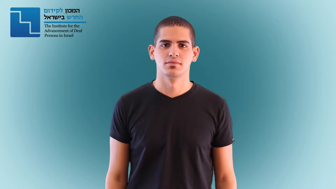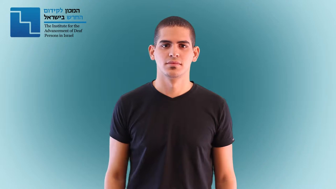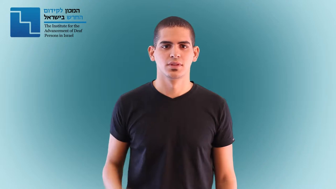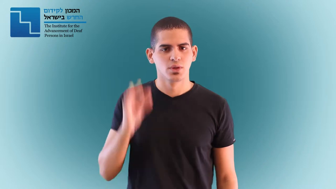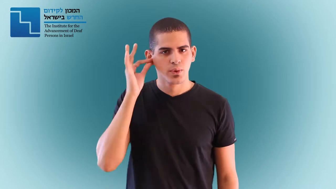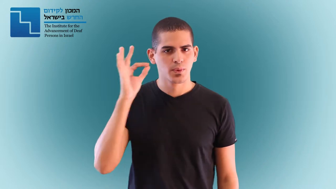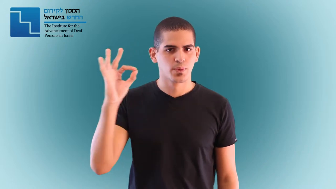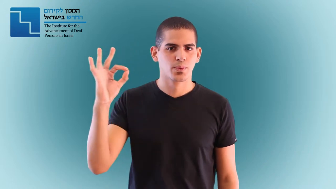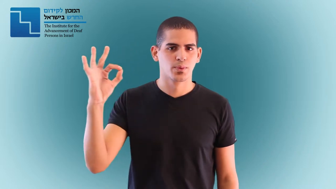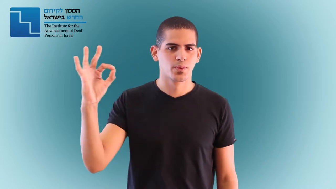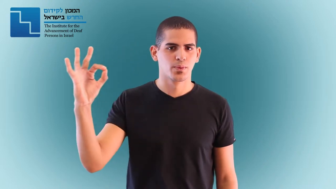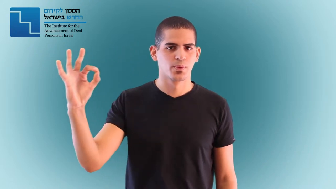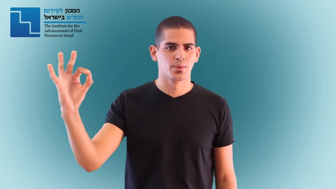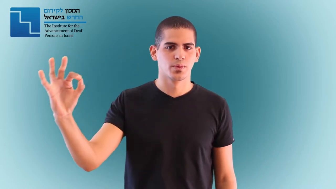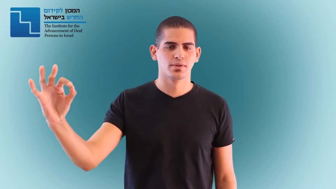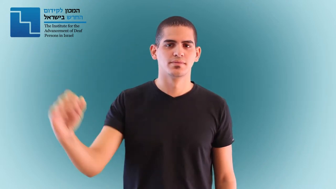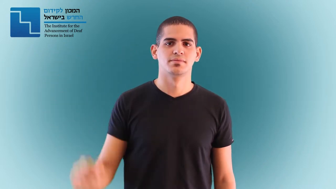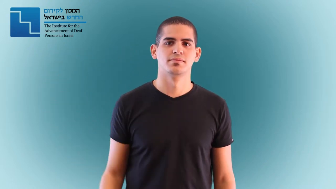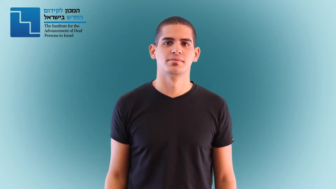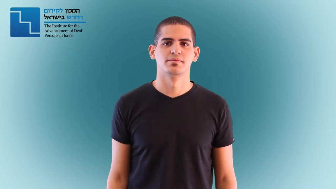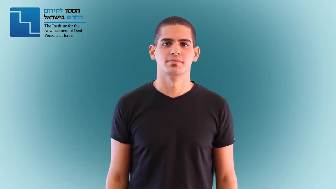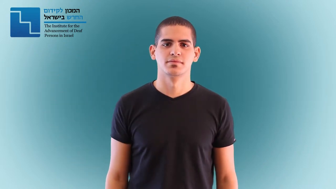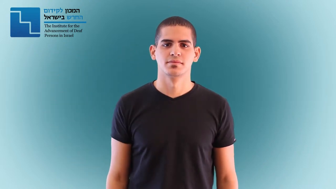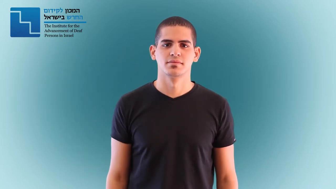צפירת זיכרון